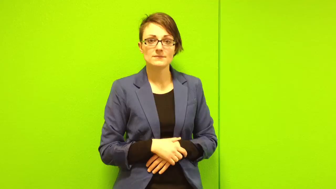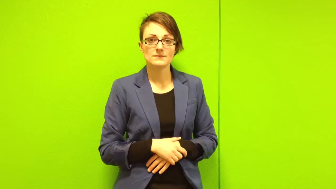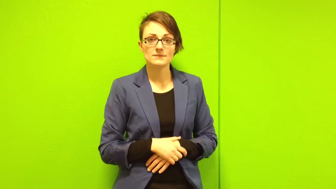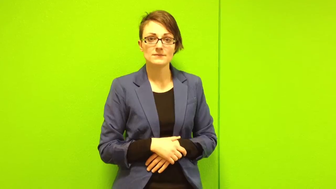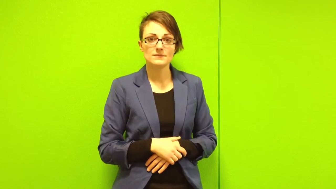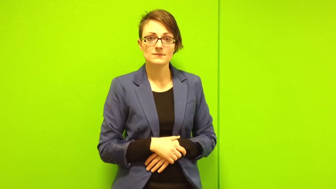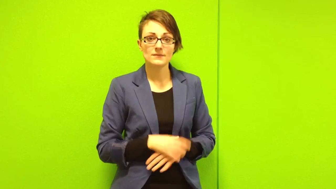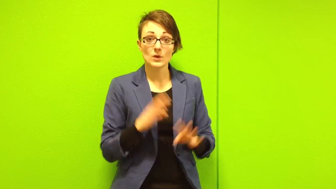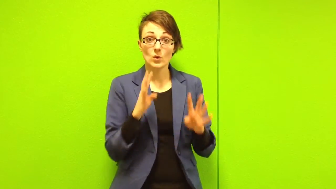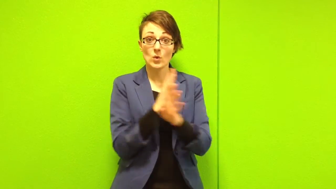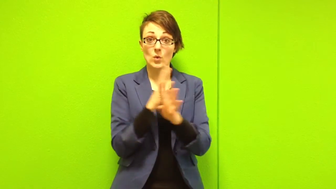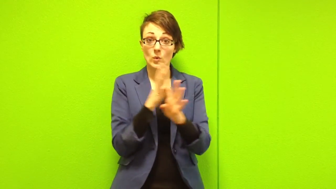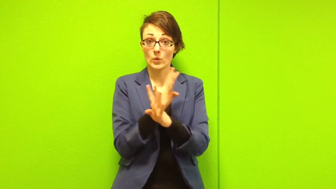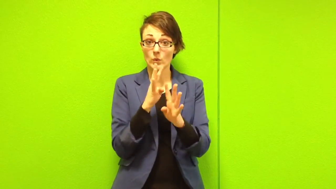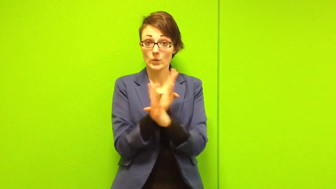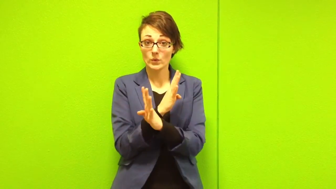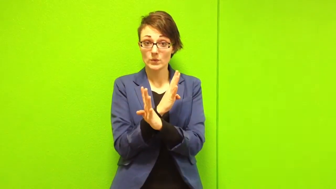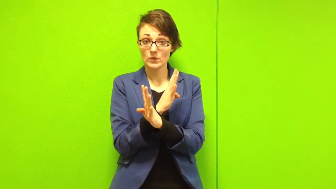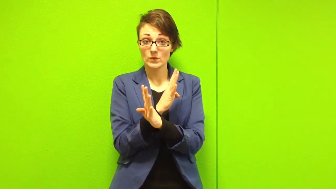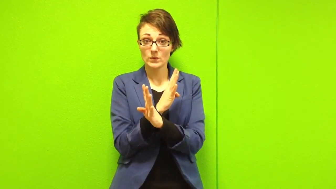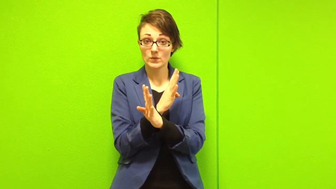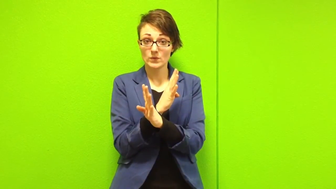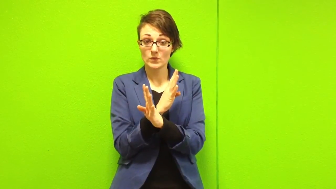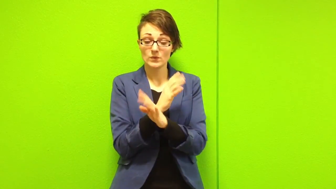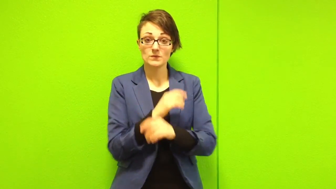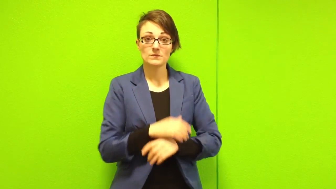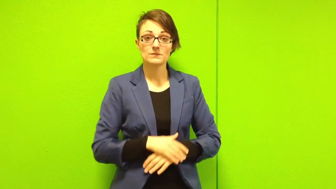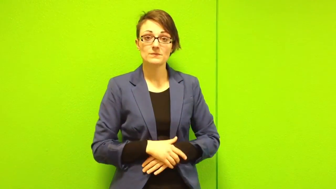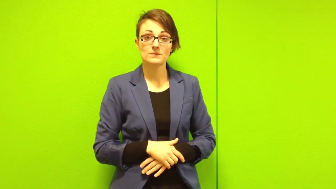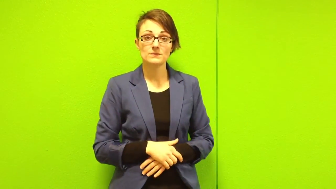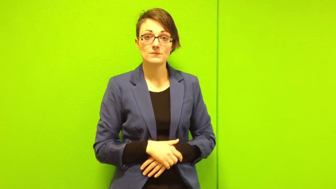Kor